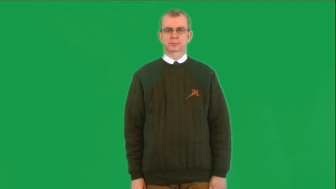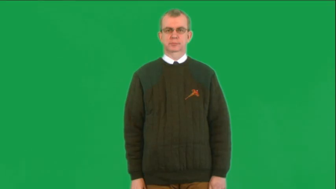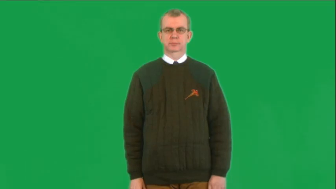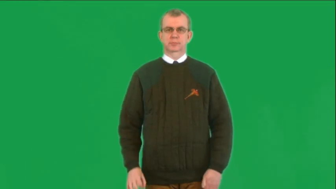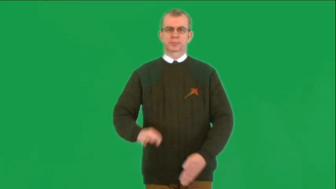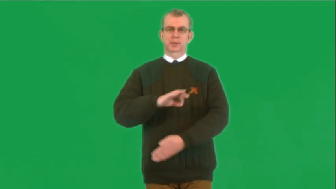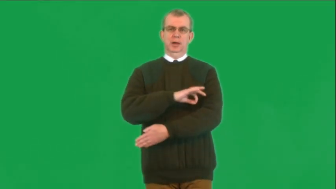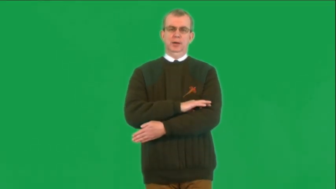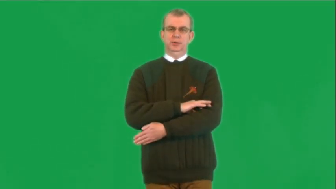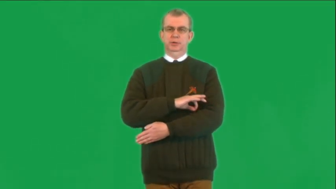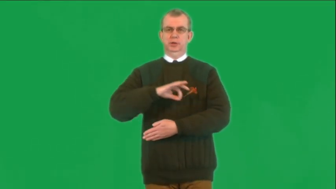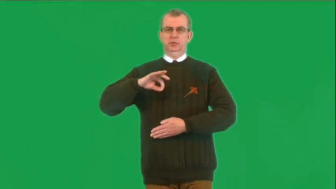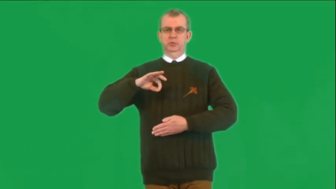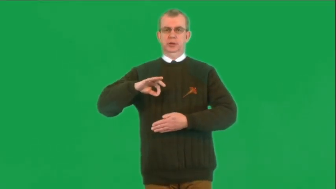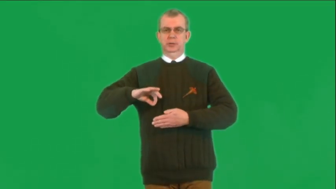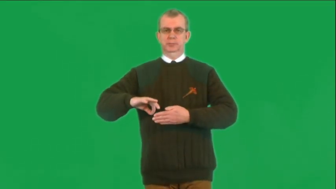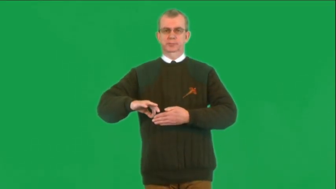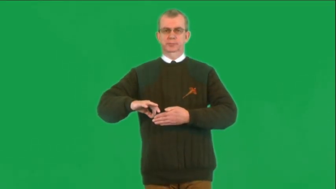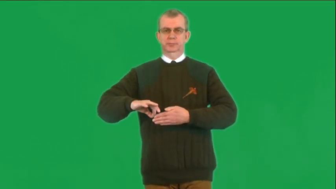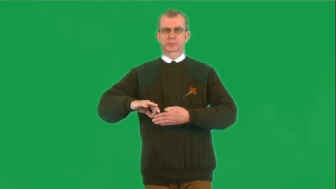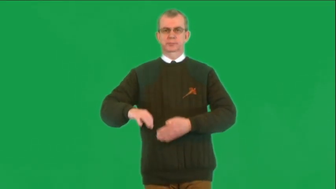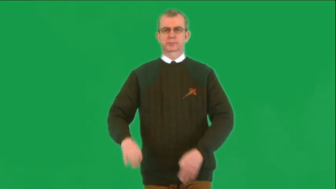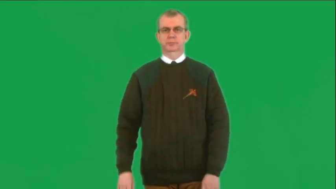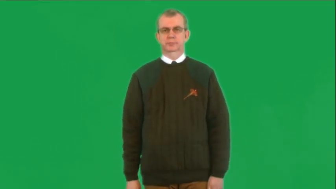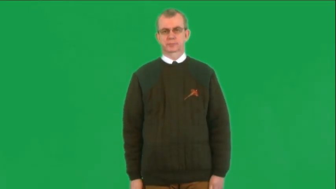architektura